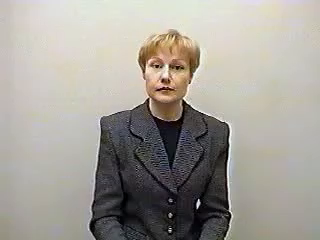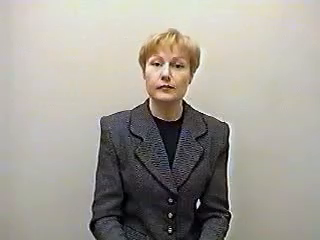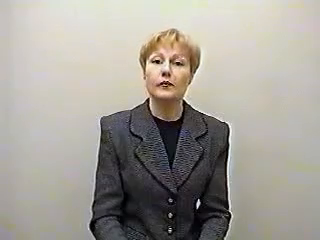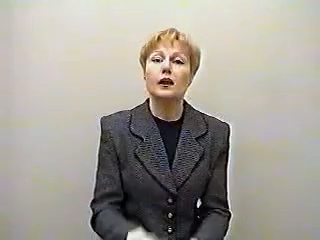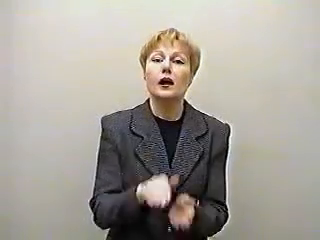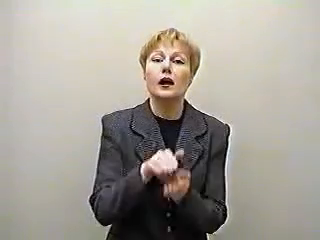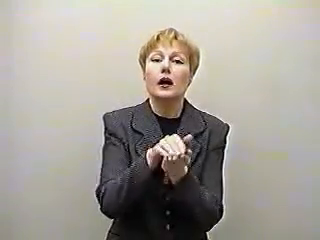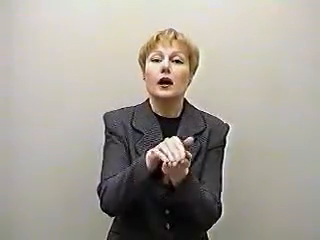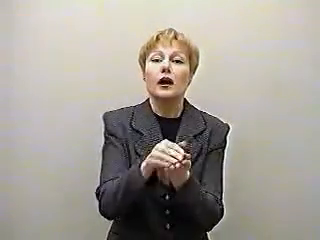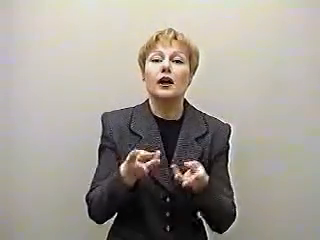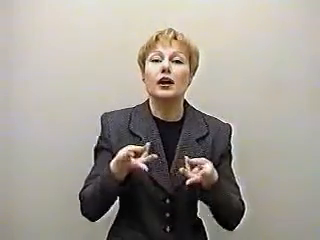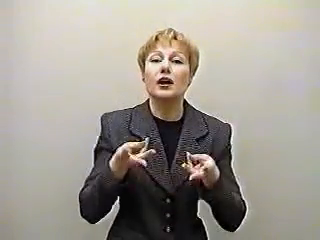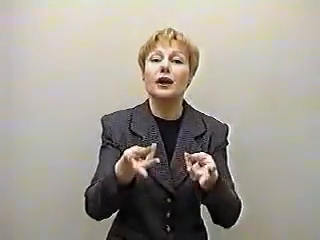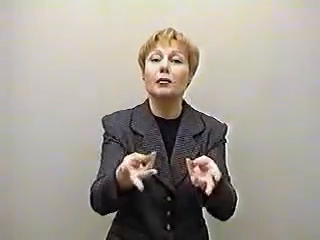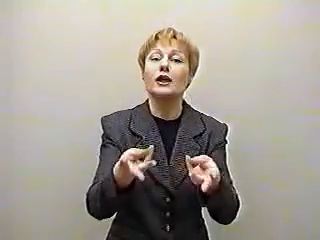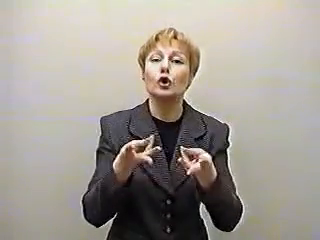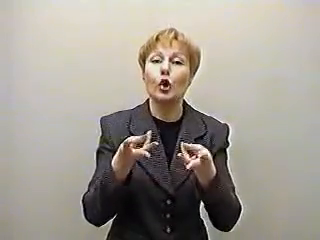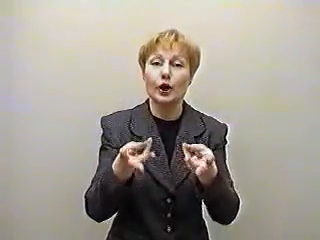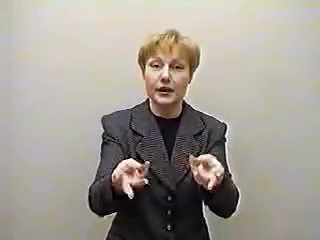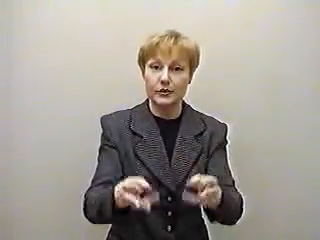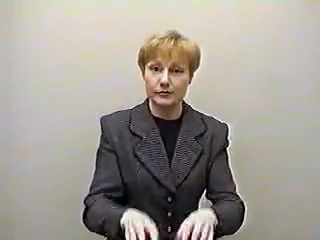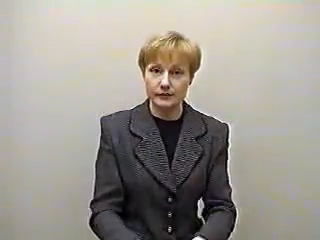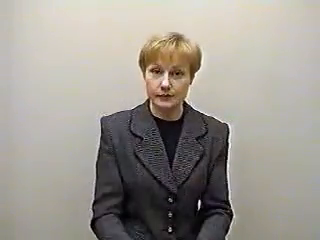крематорий